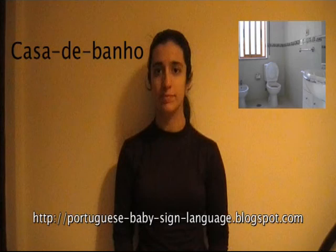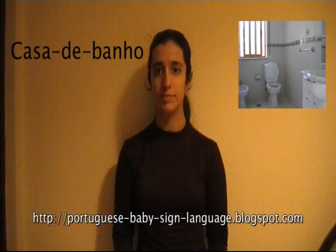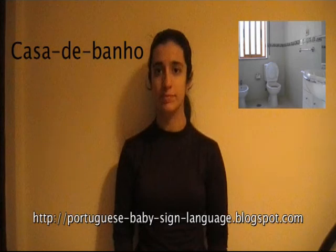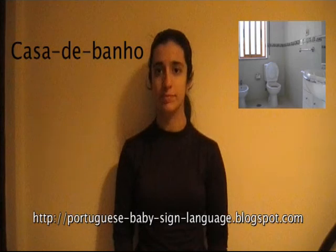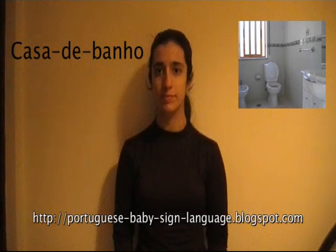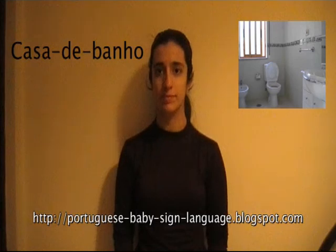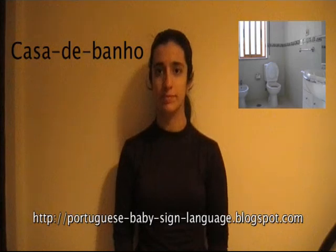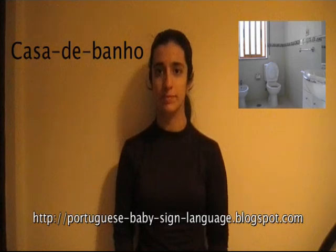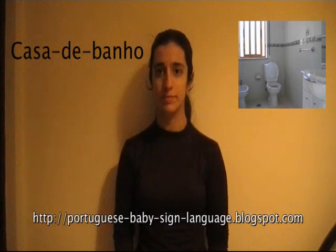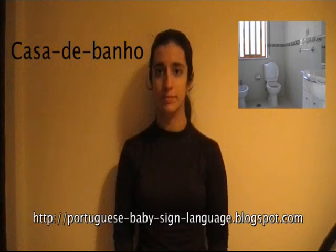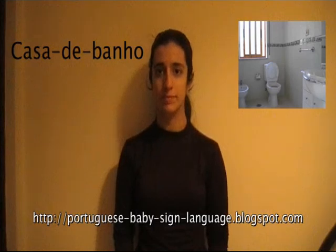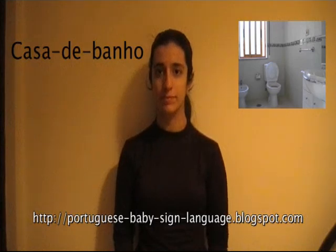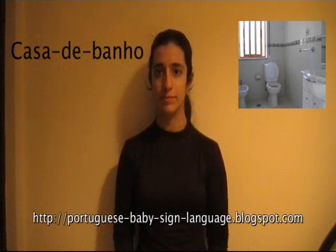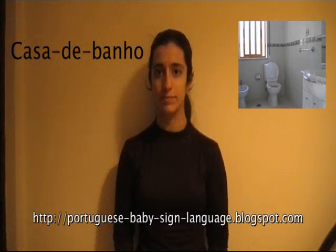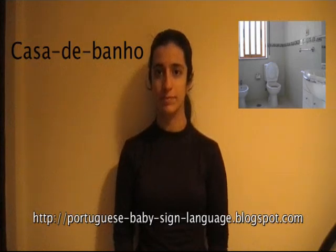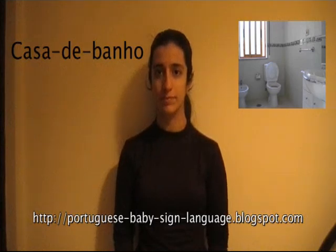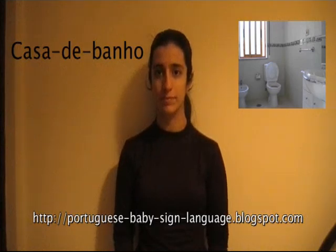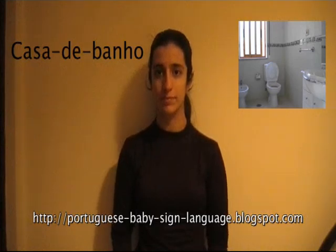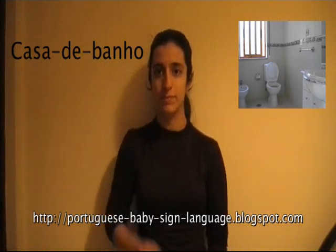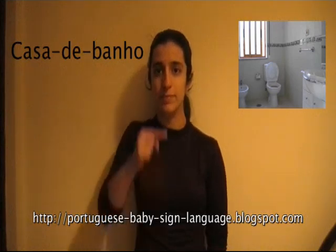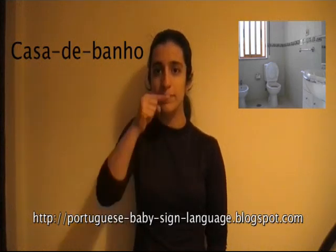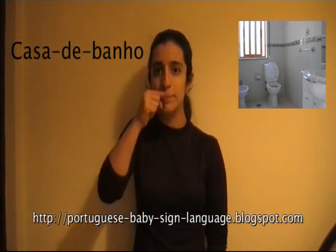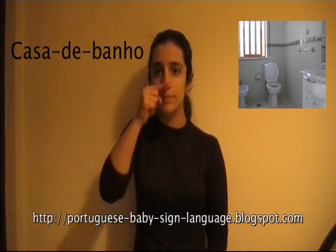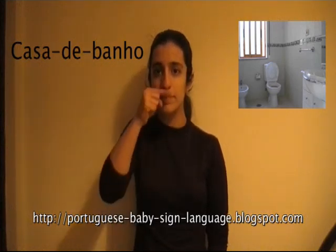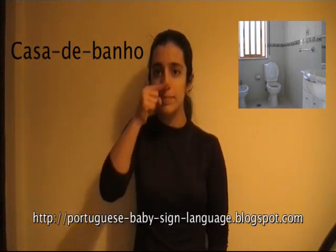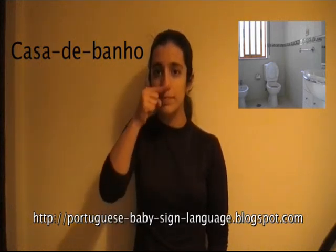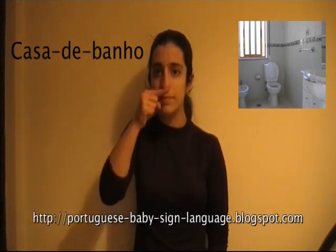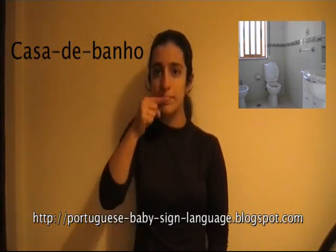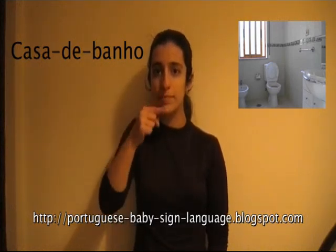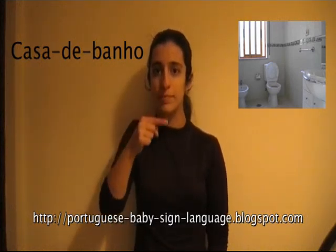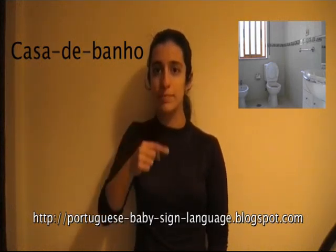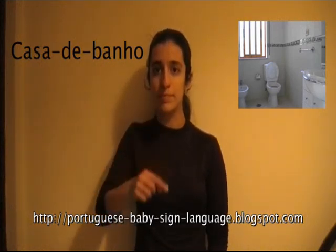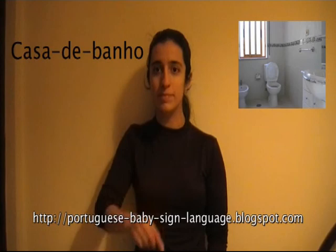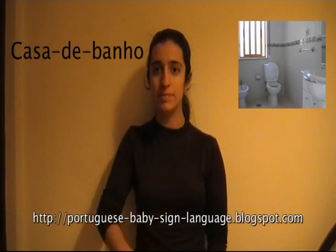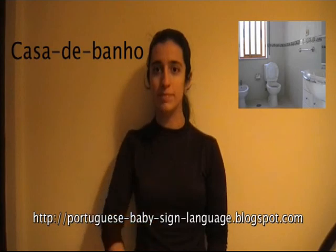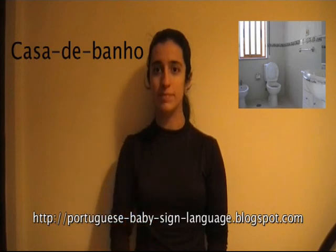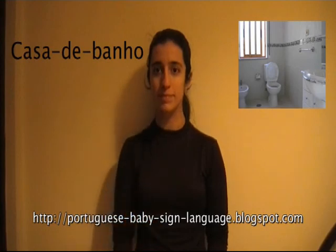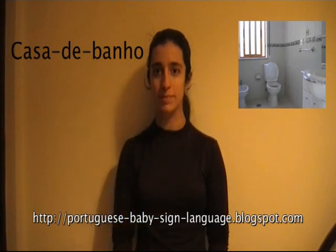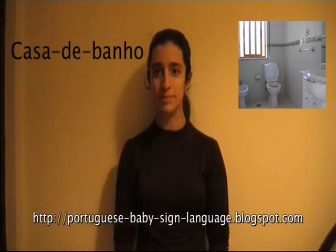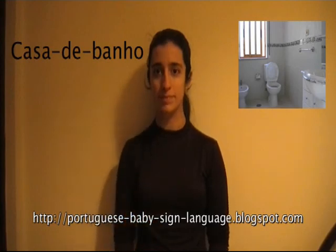casa-de-banho